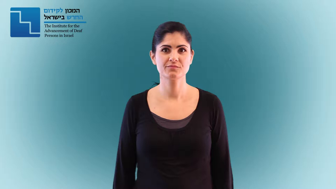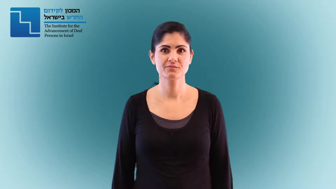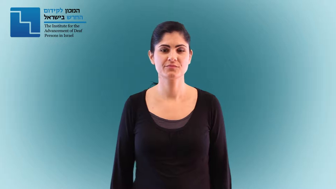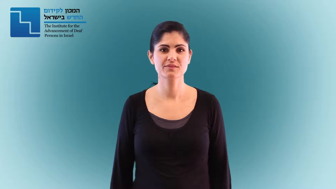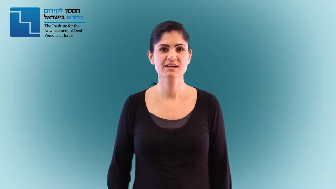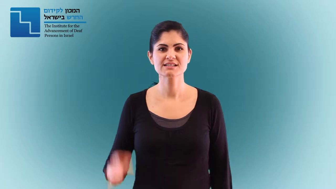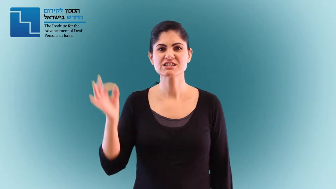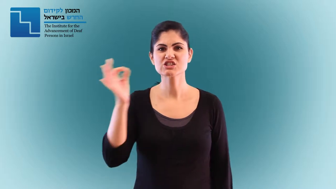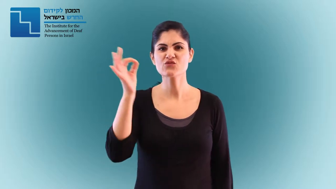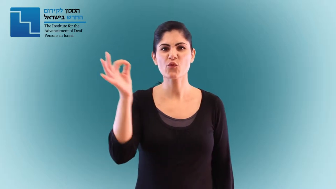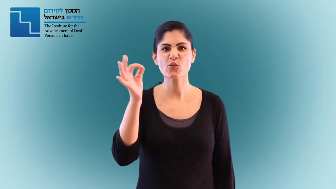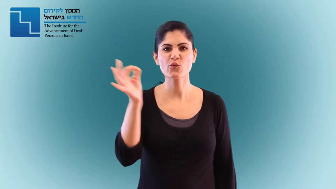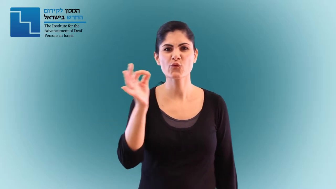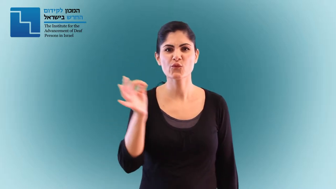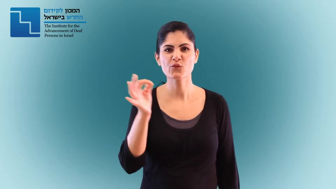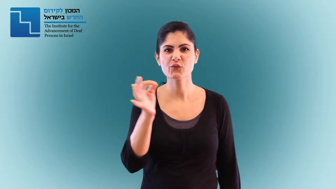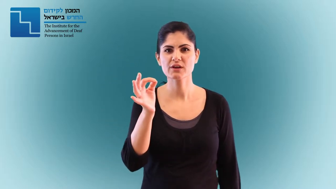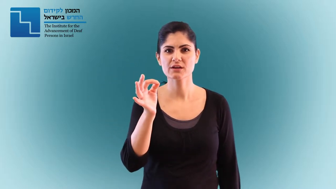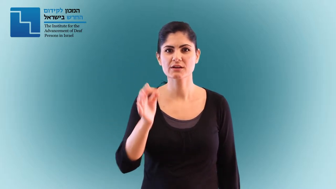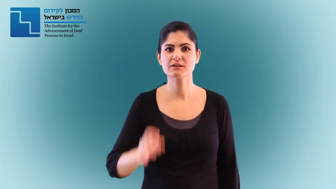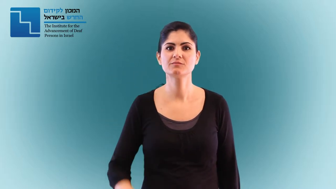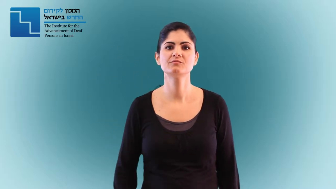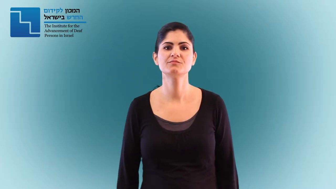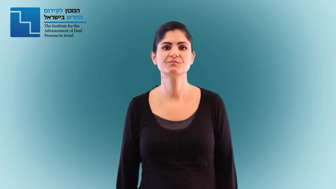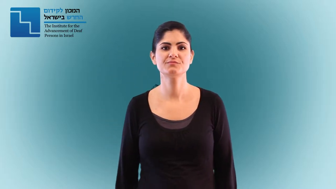זבוב